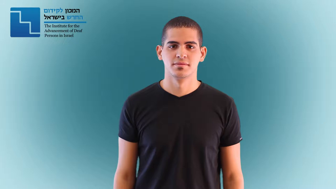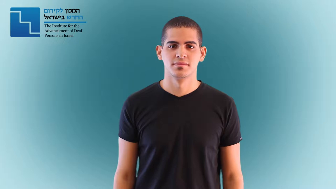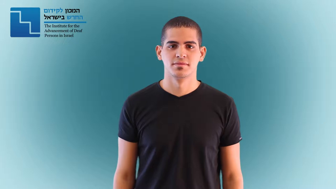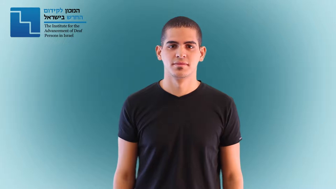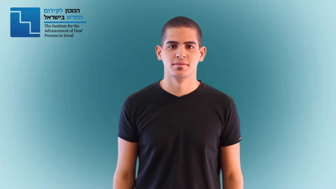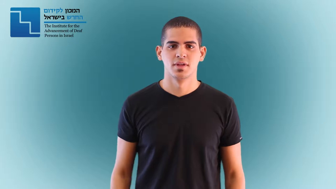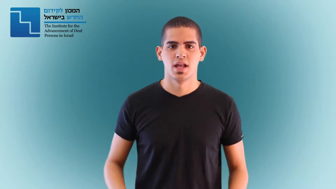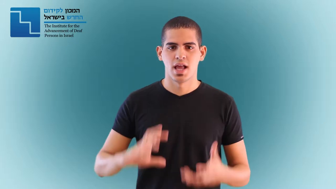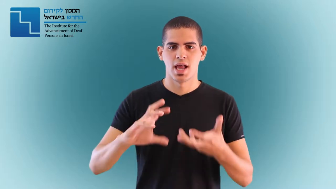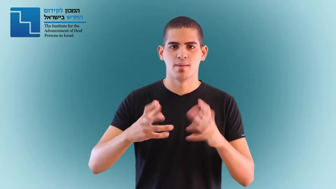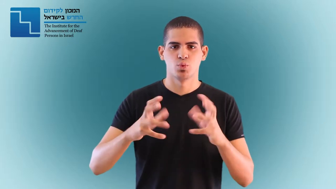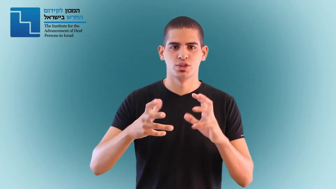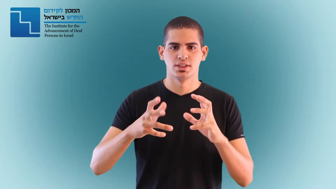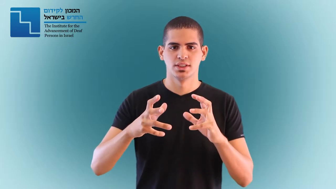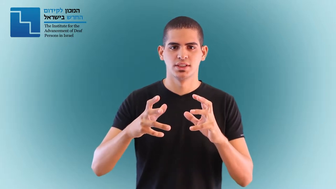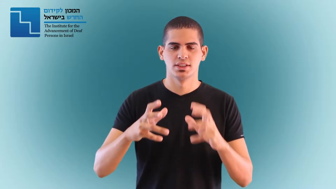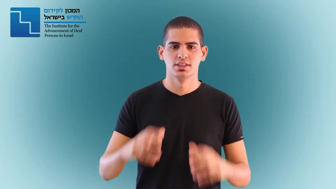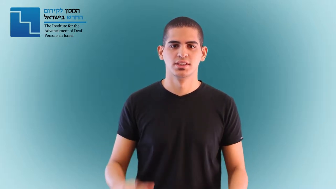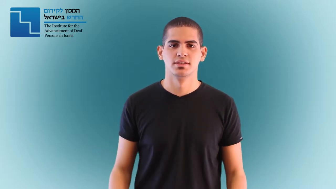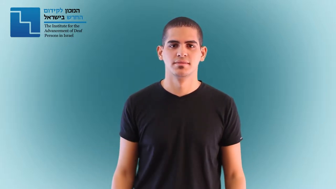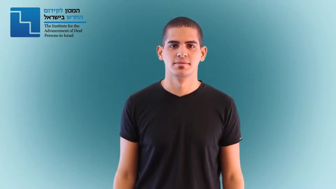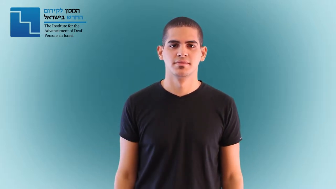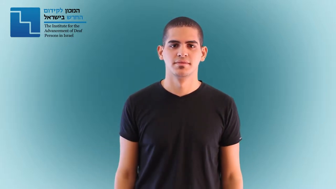קיבוץ